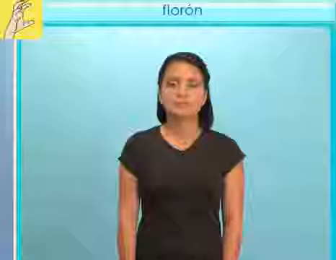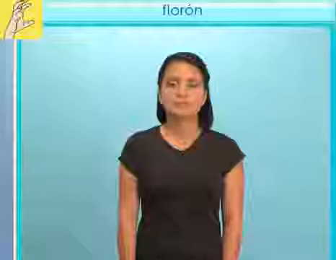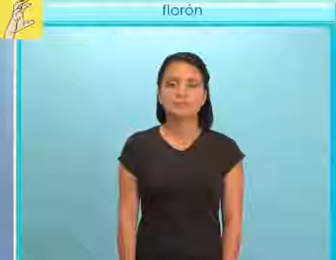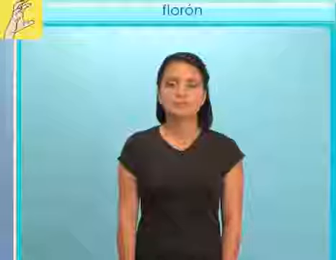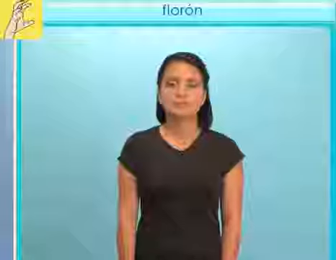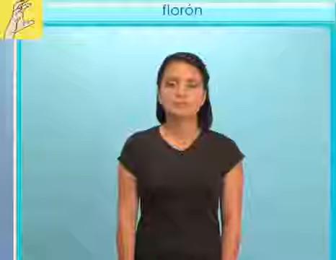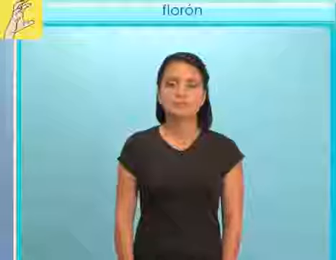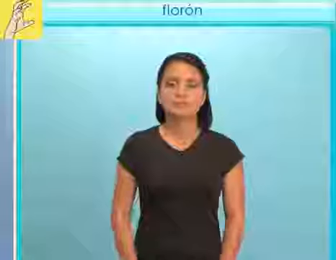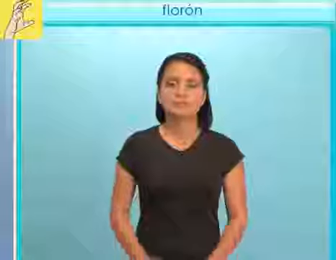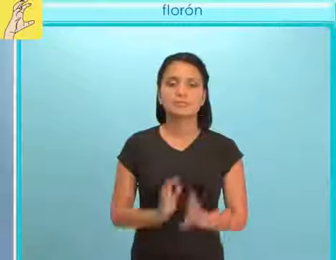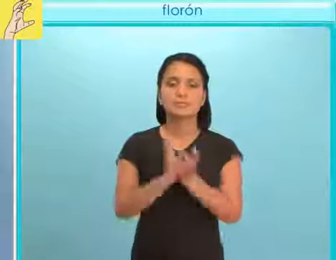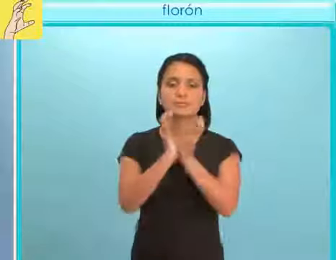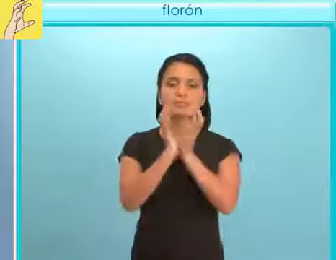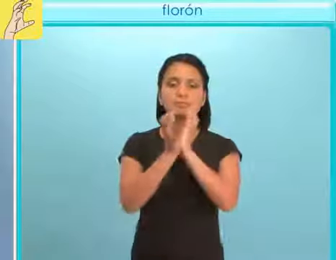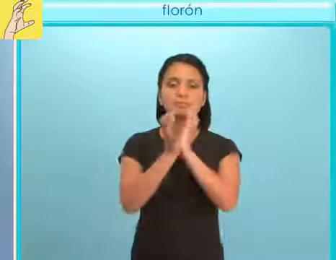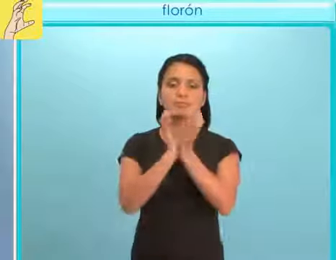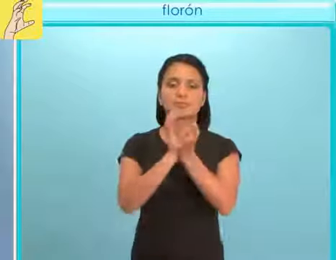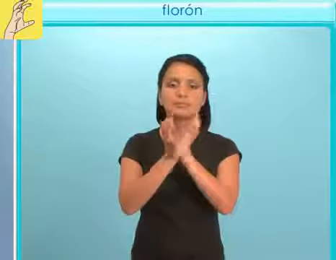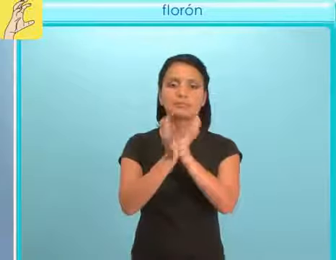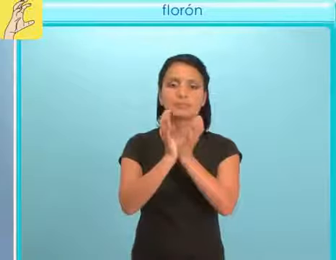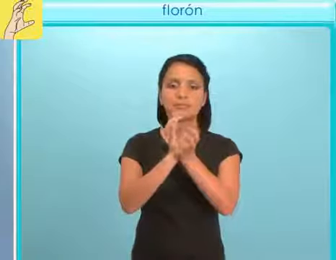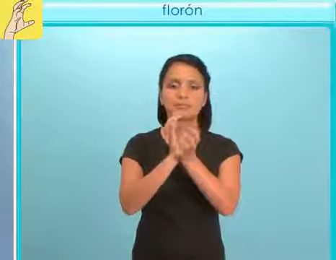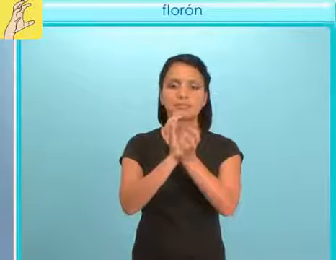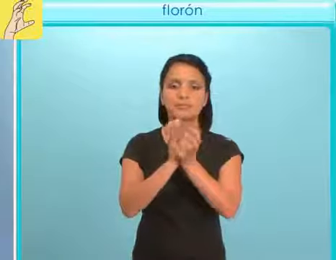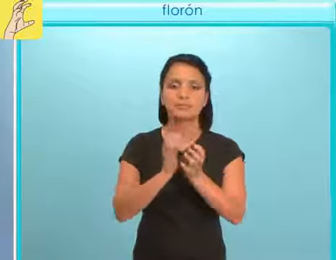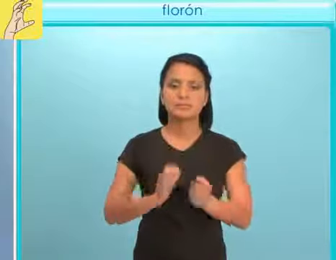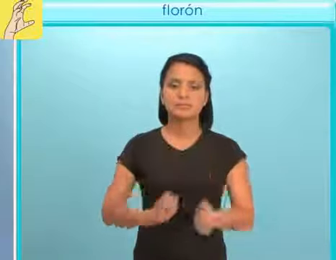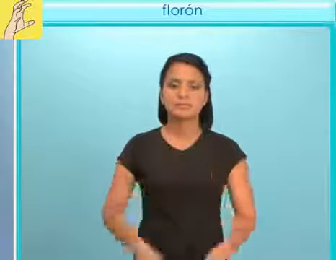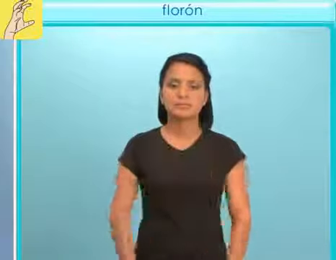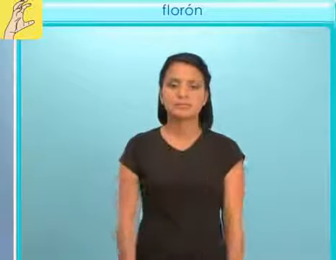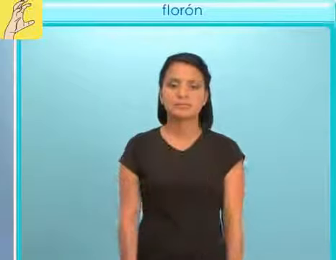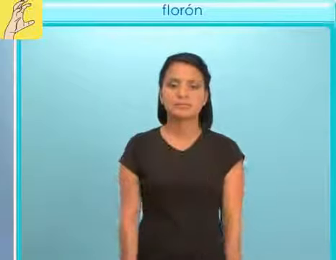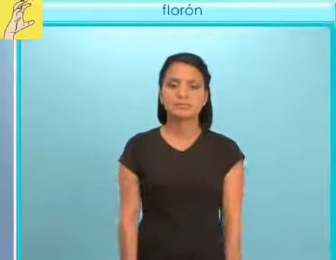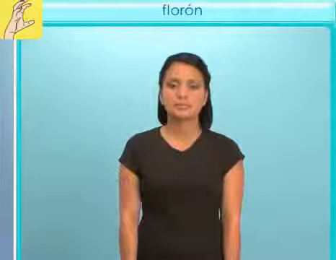FLORÓN